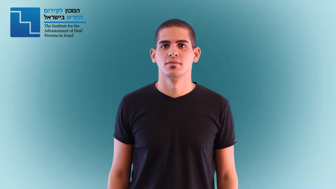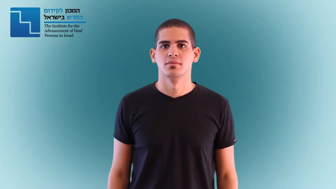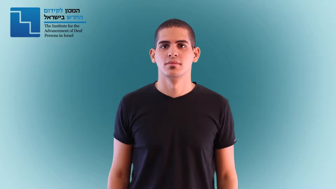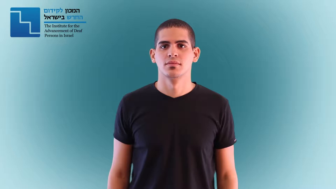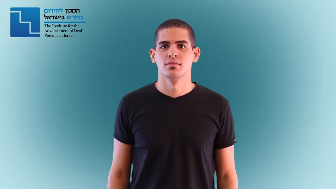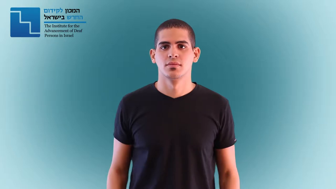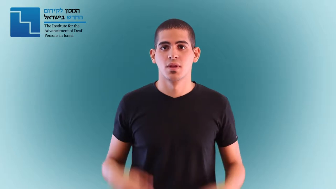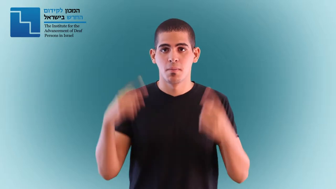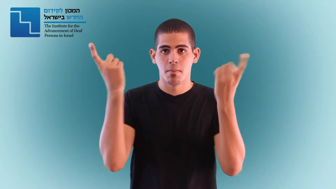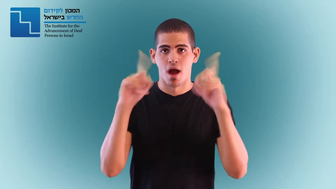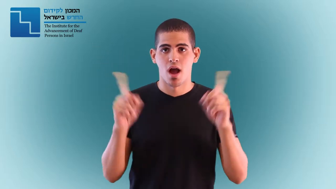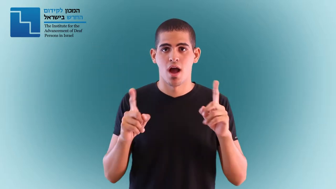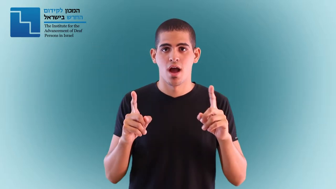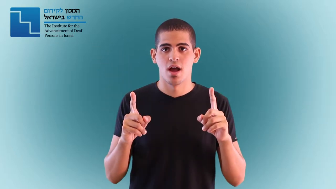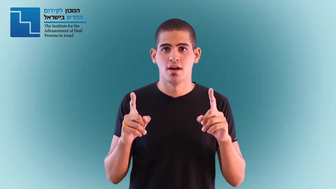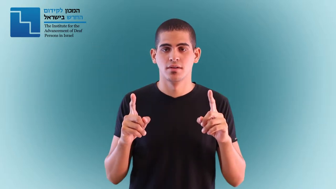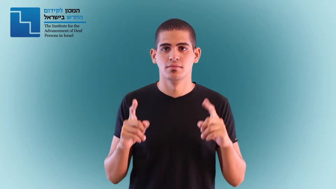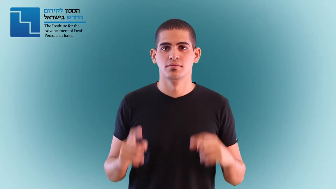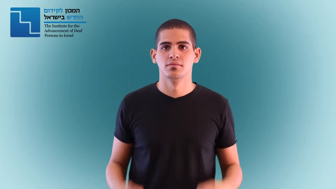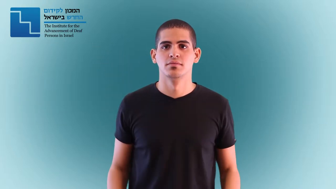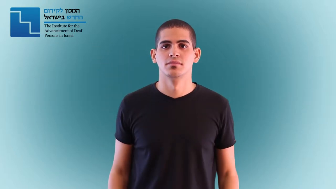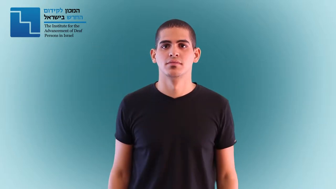ברק